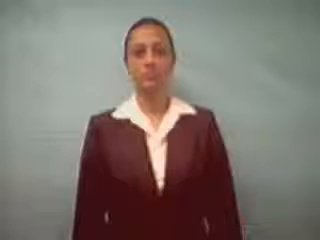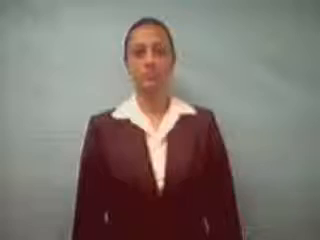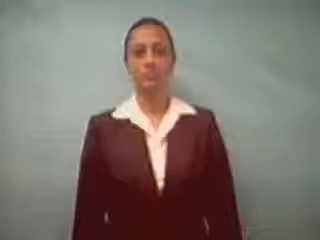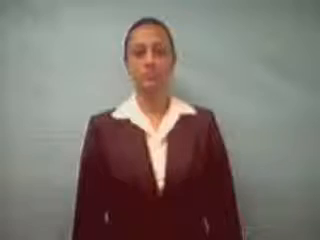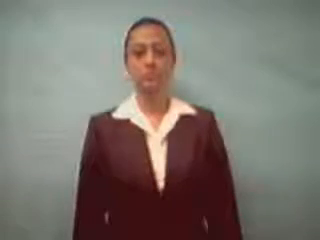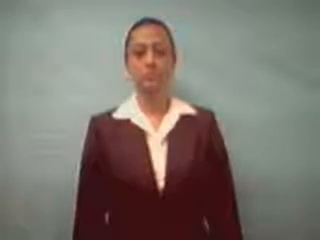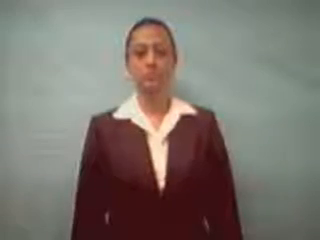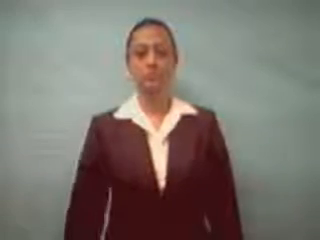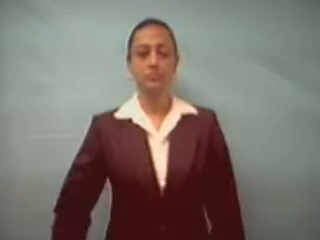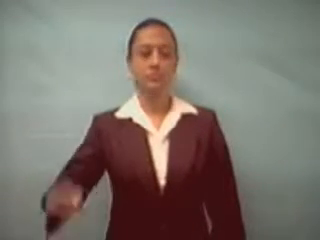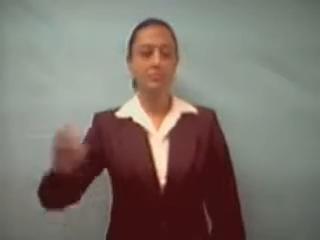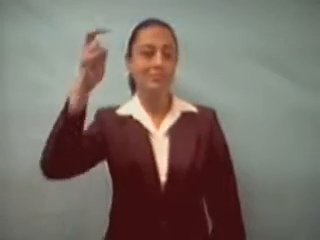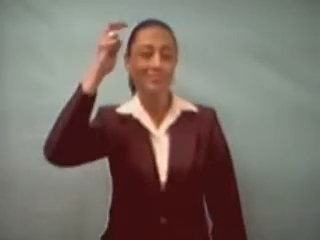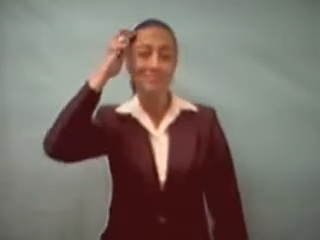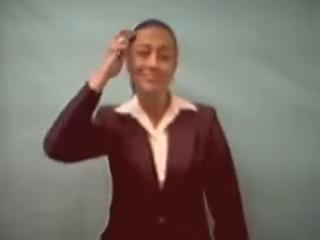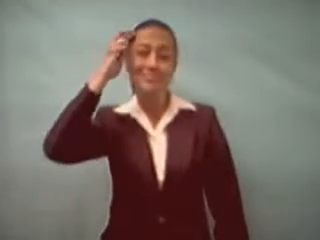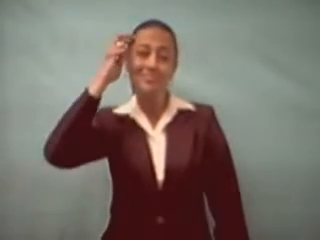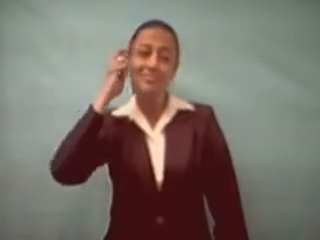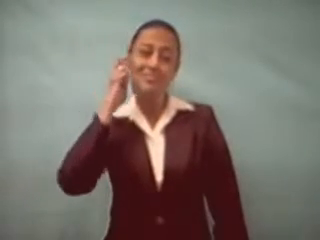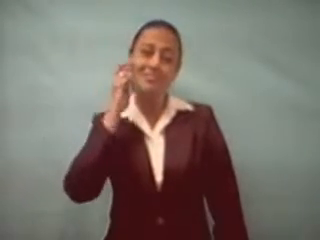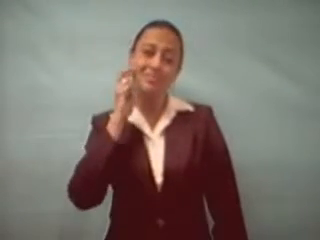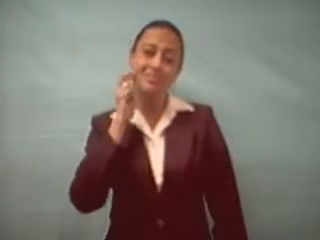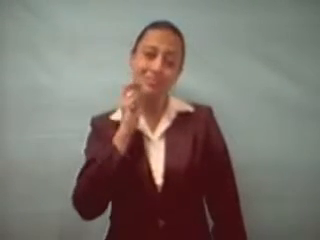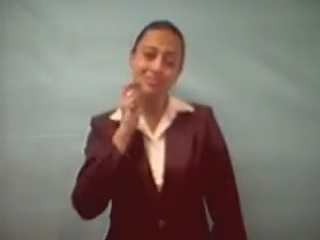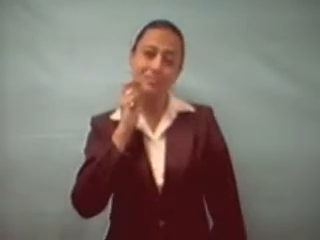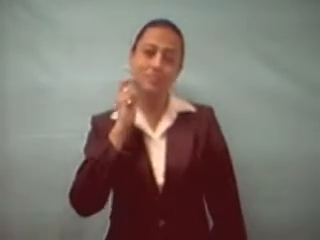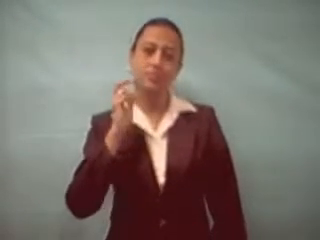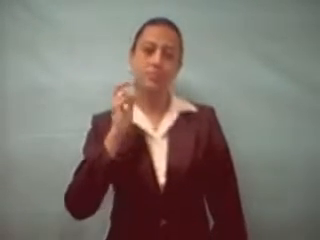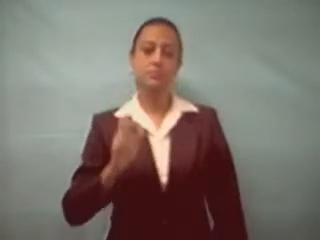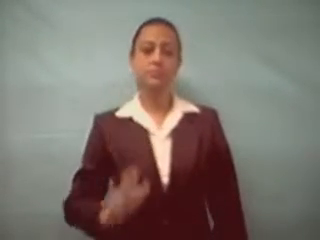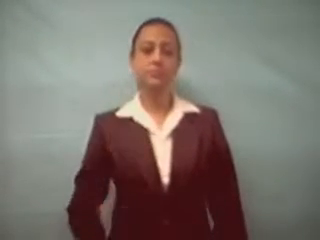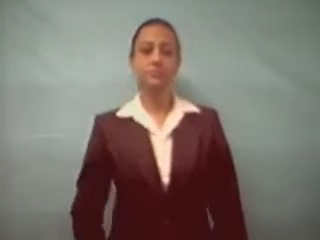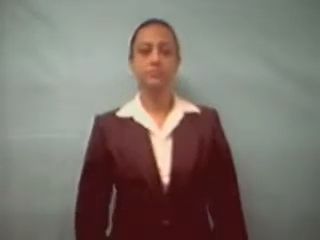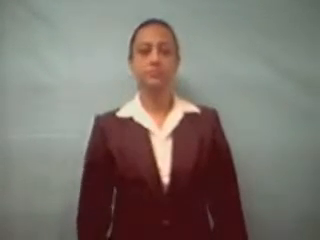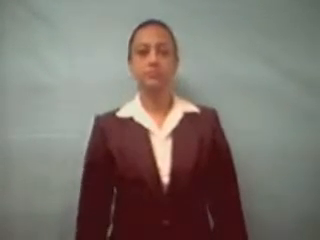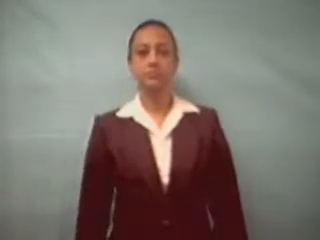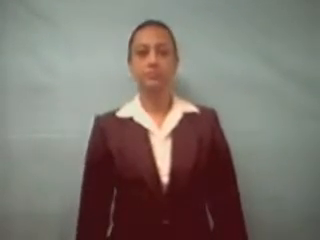negro